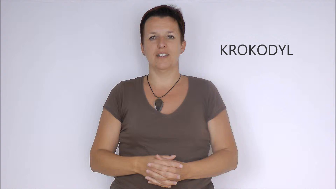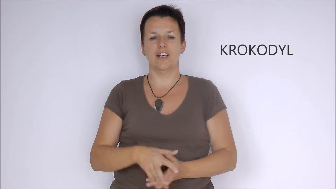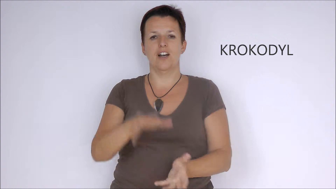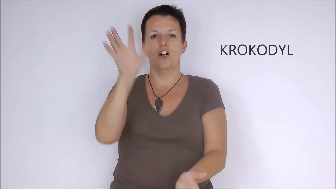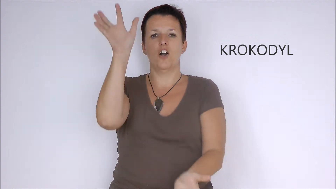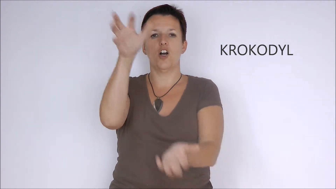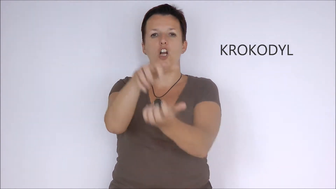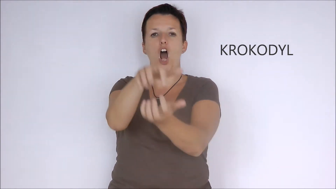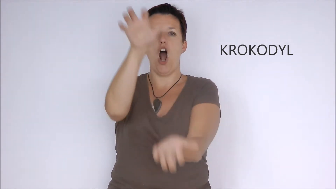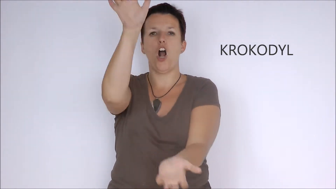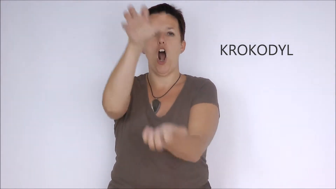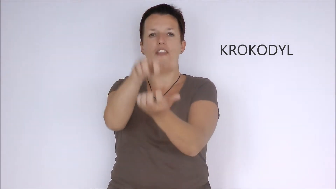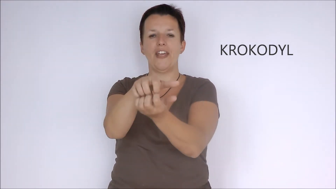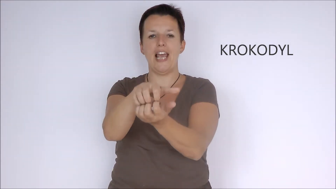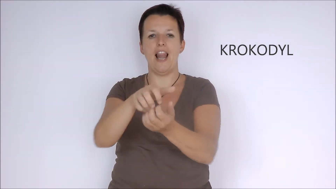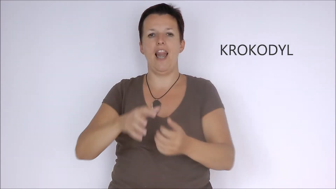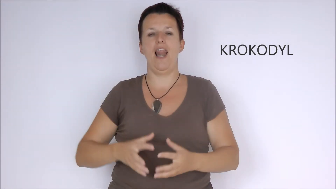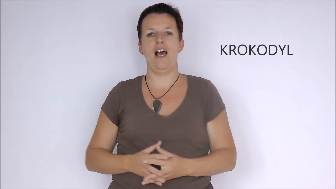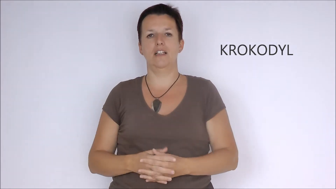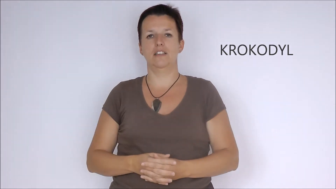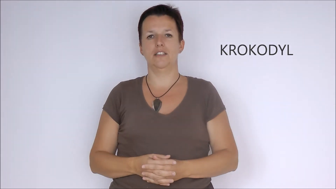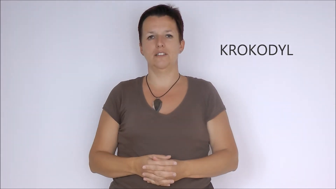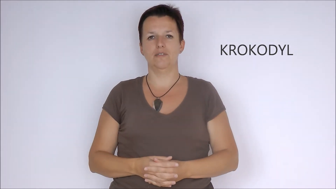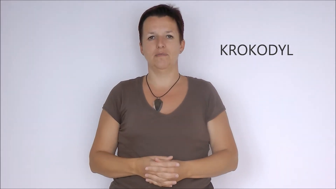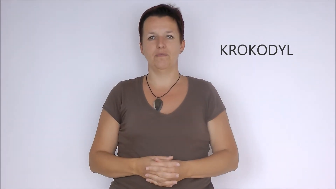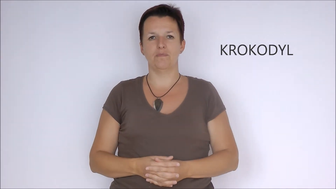KROKODYL